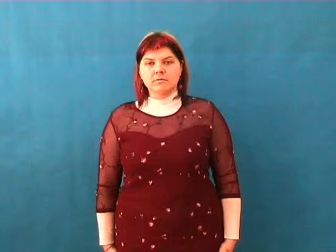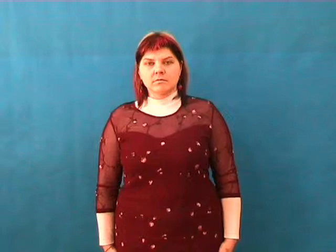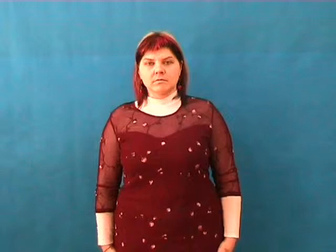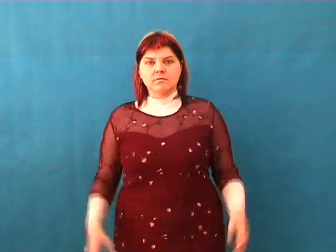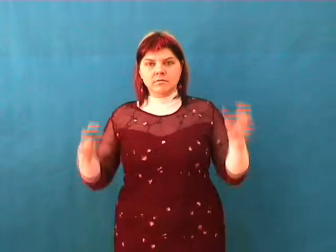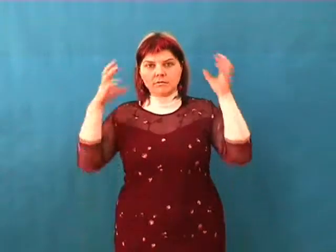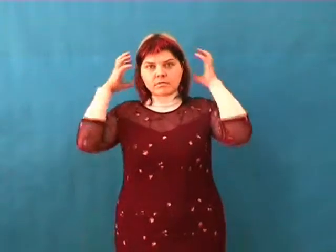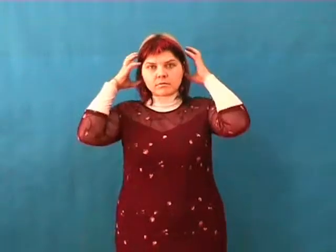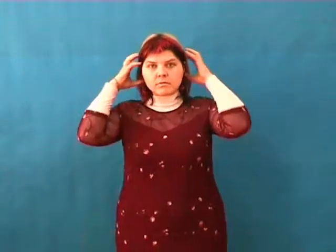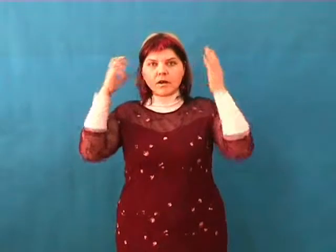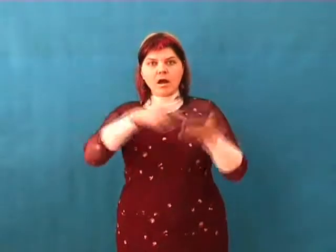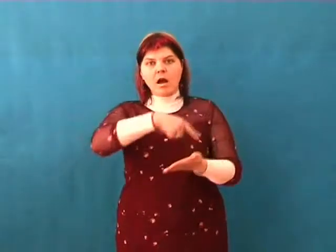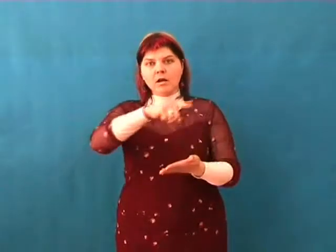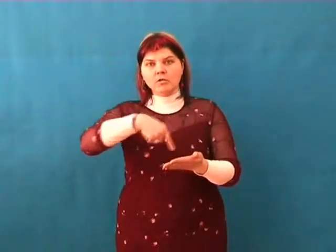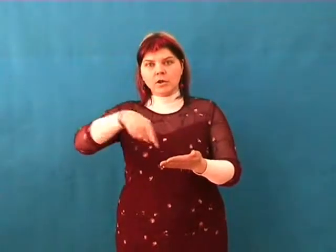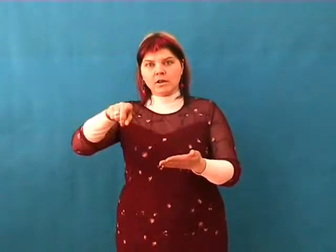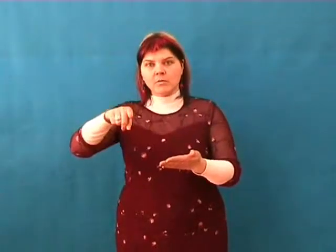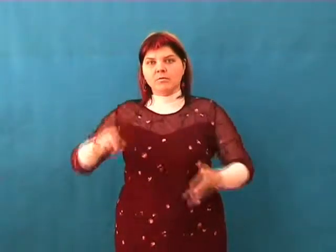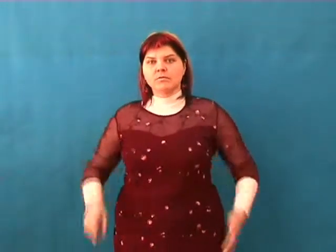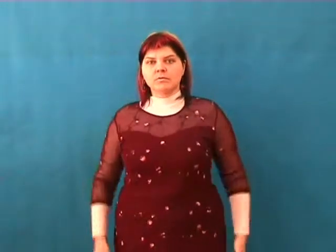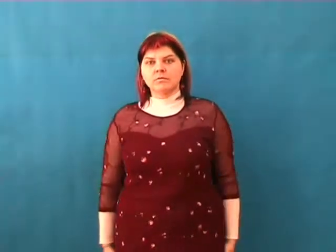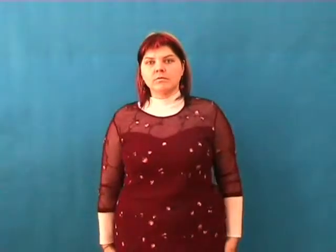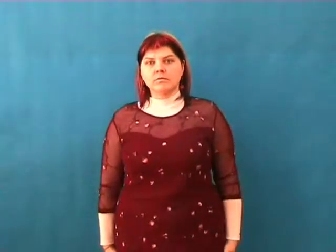audiogram